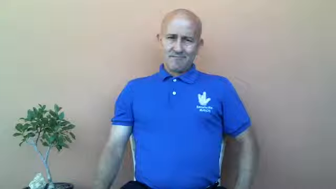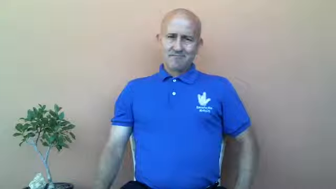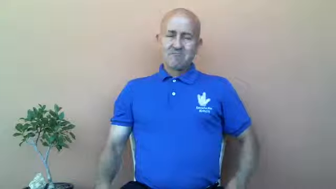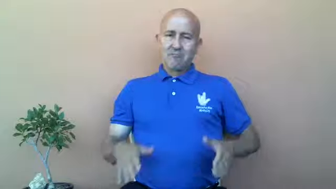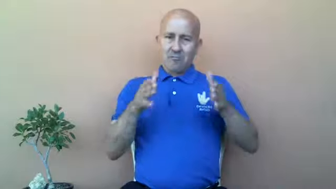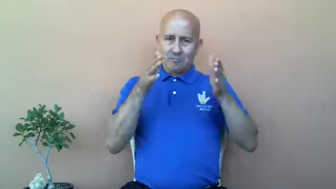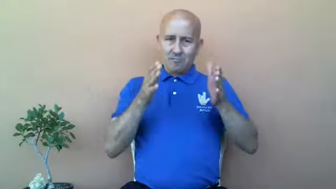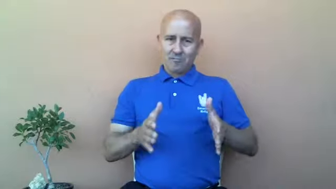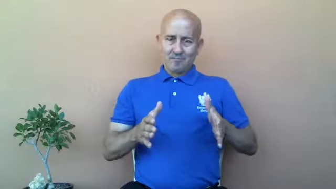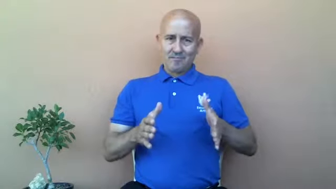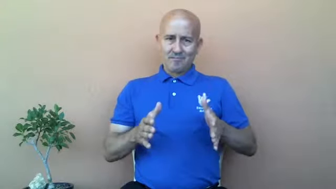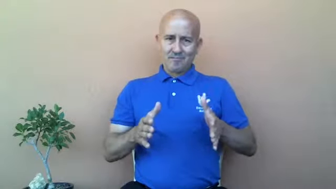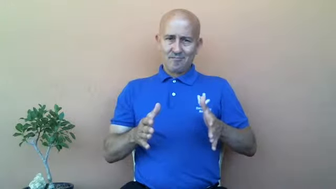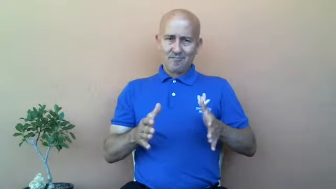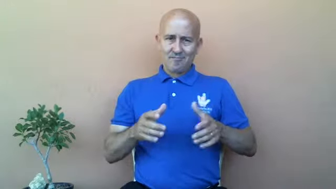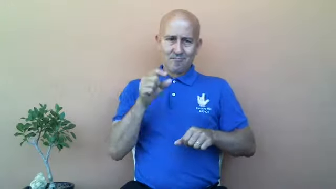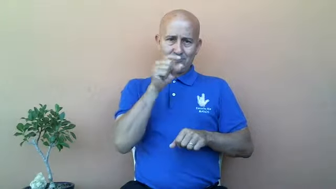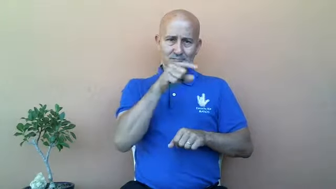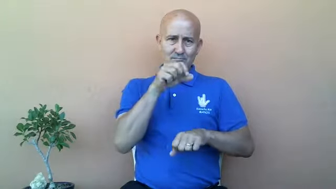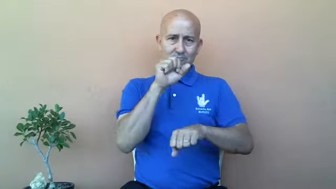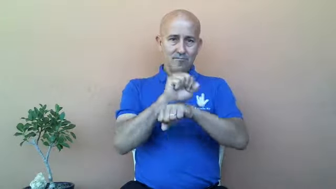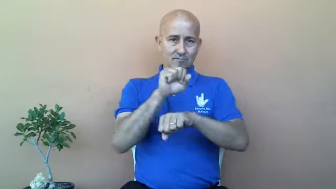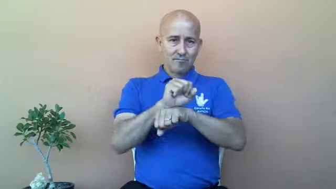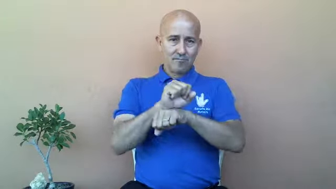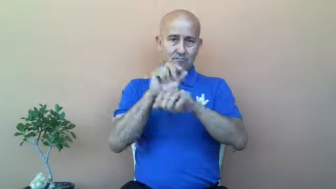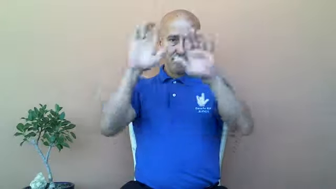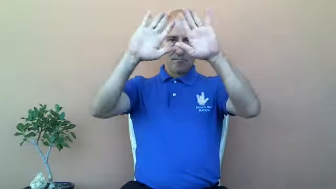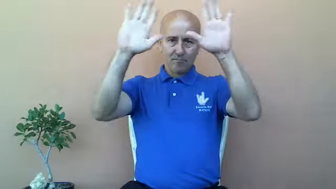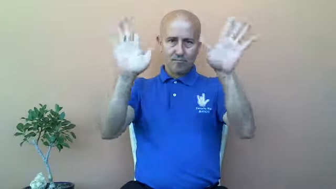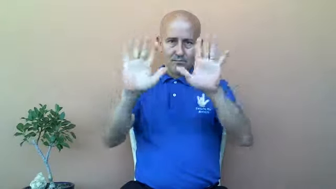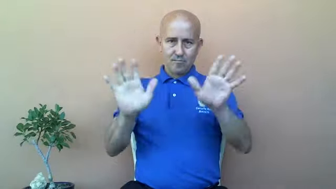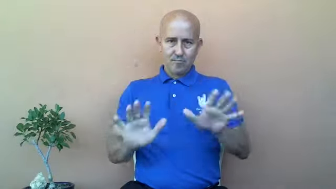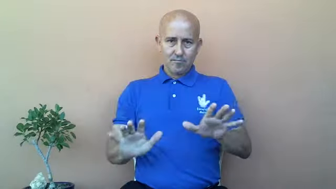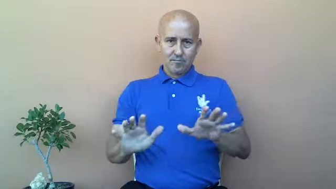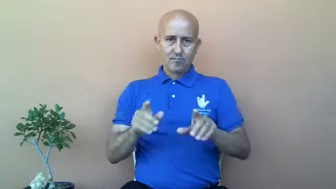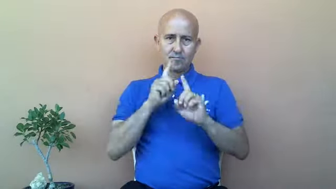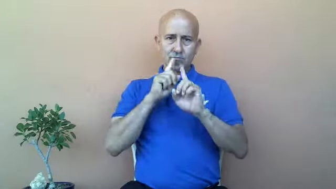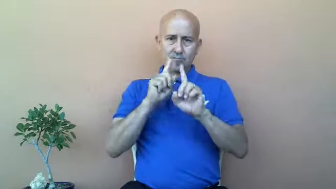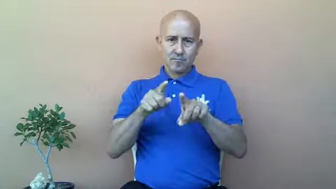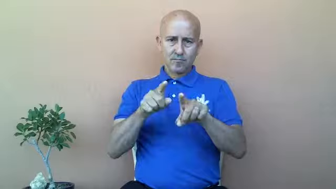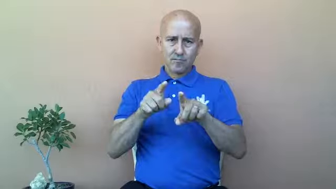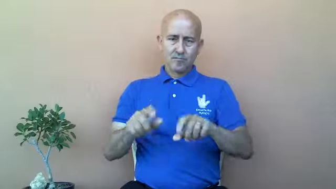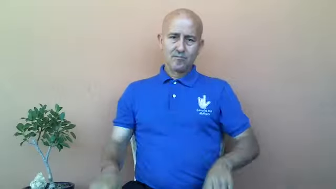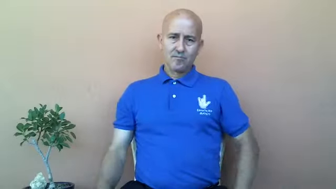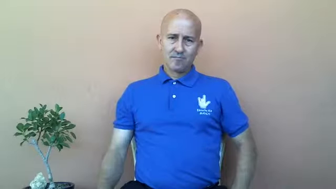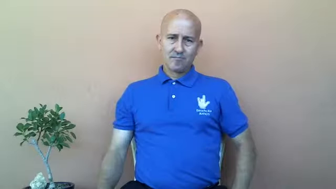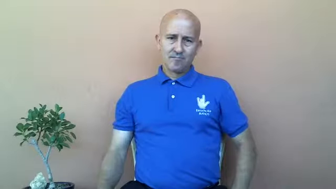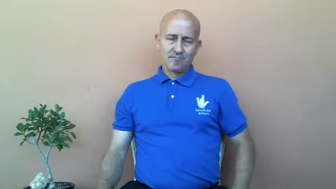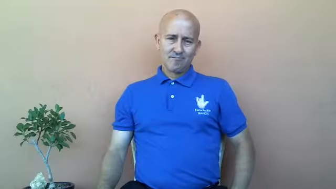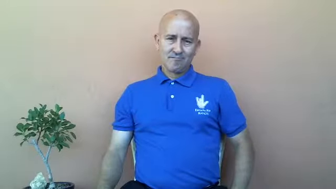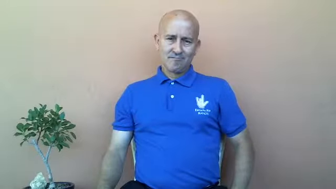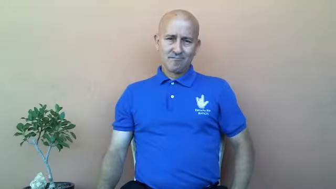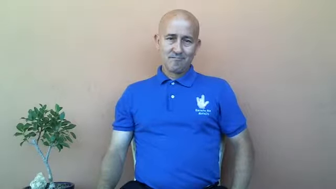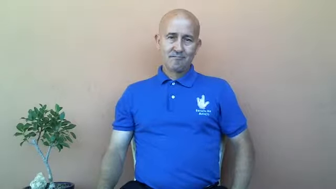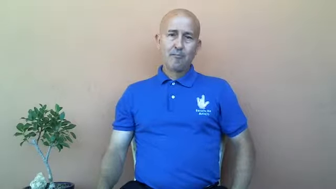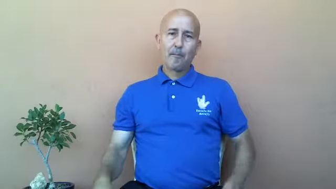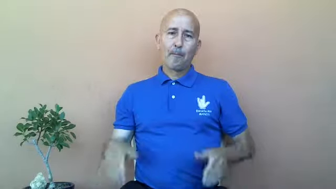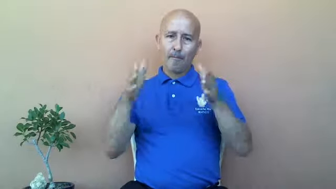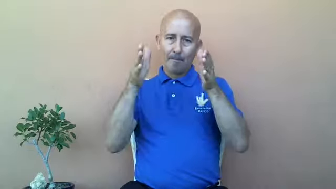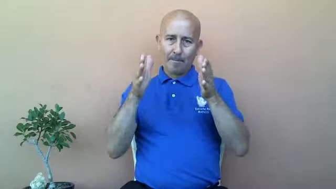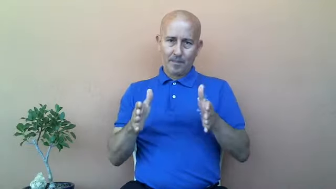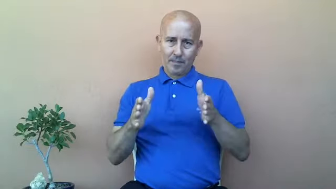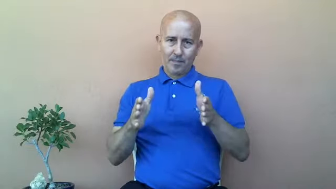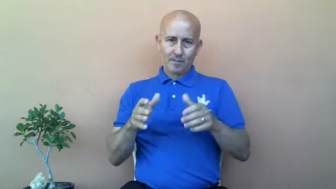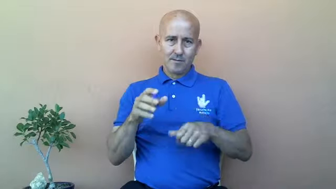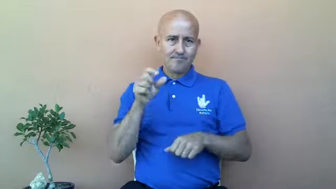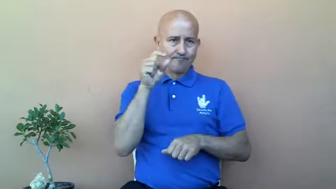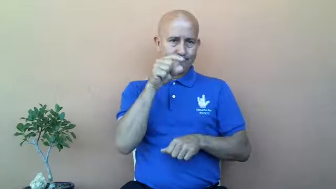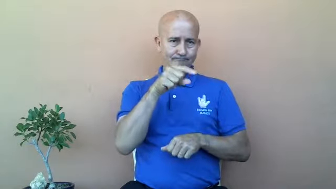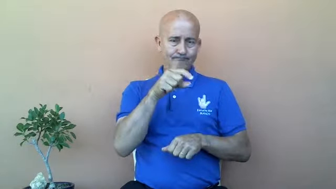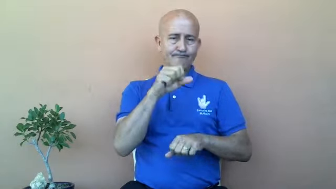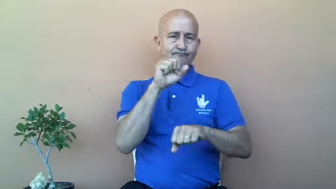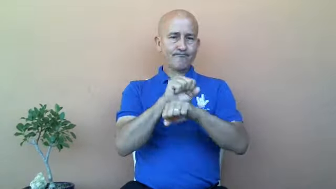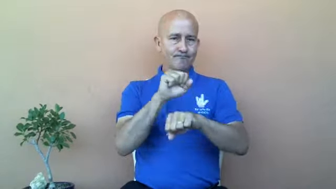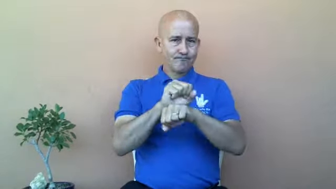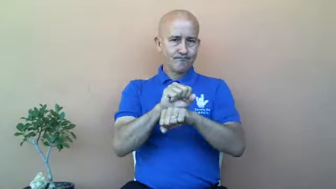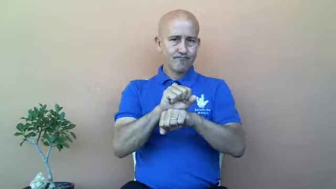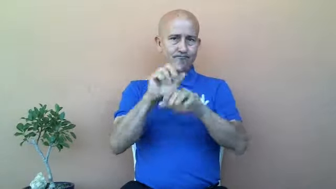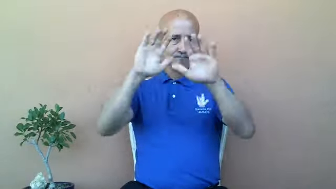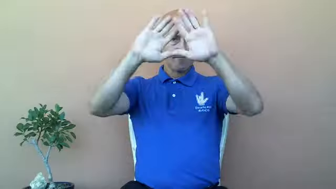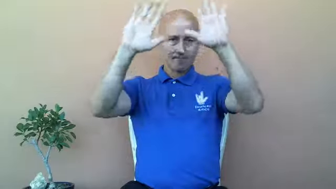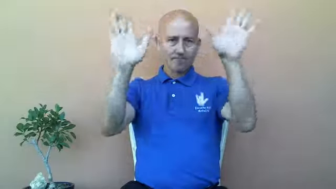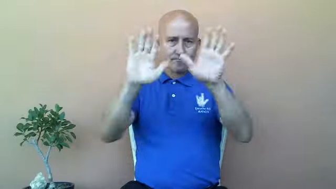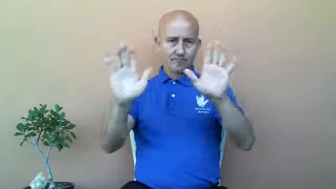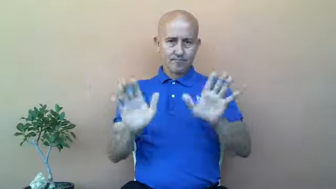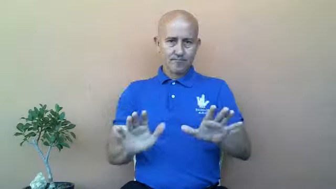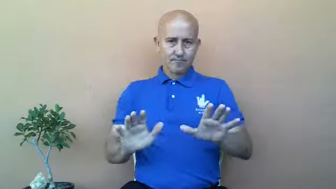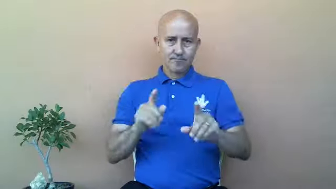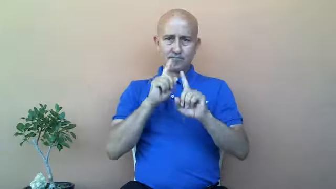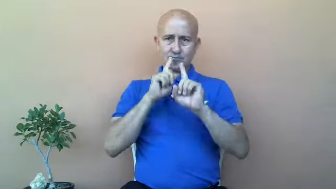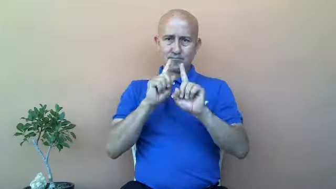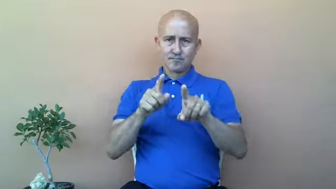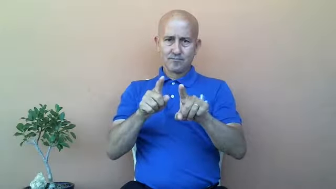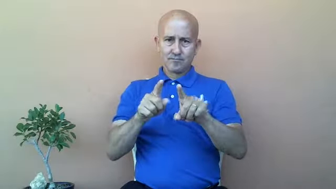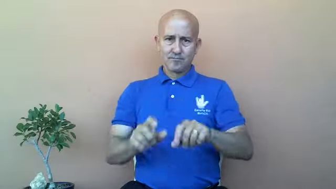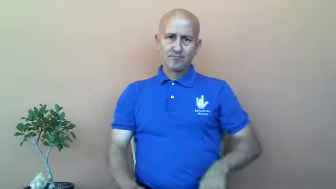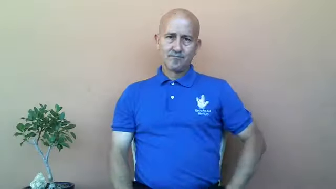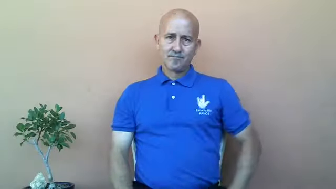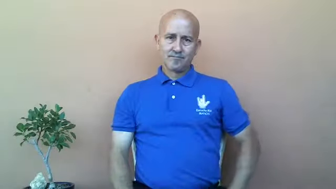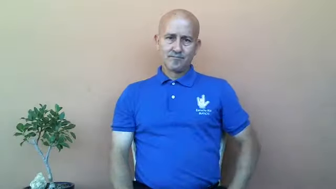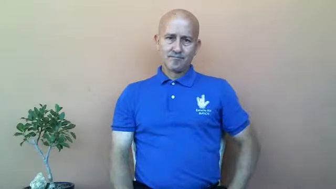reportero del tiempo